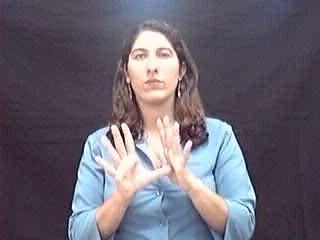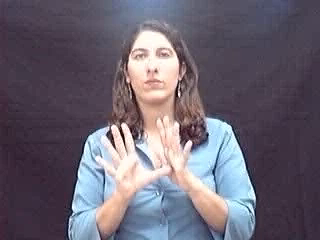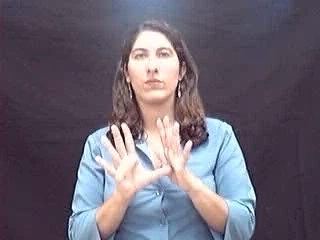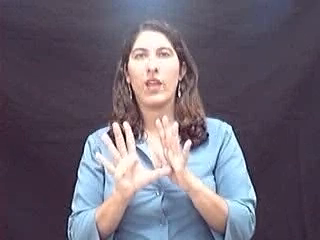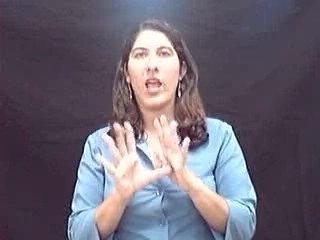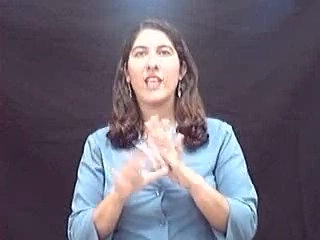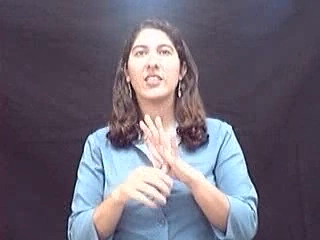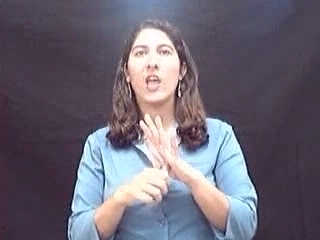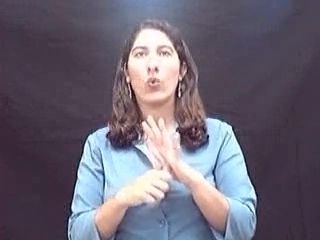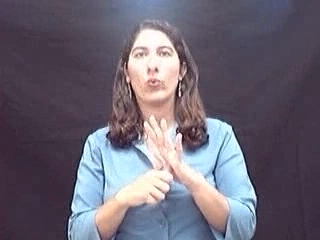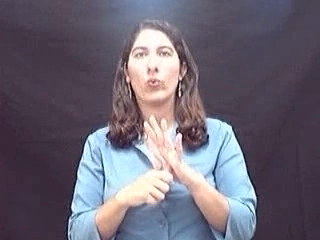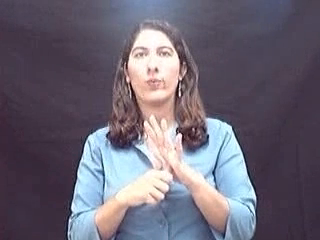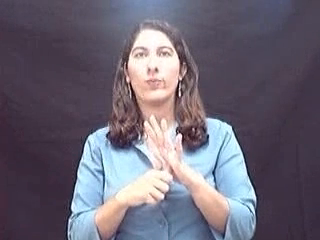assalto